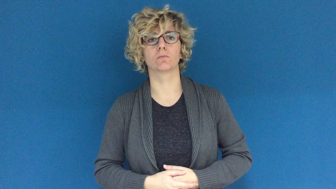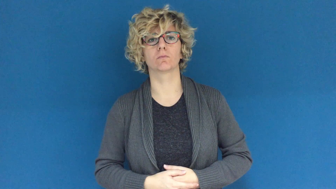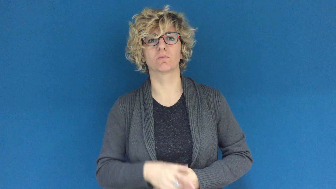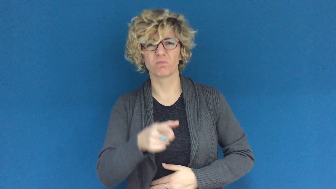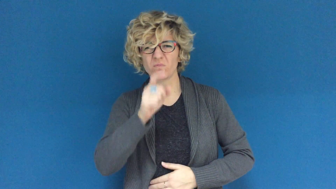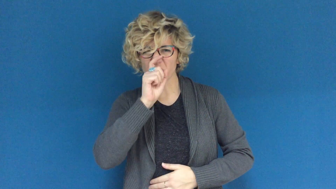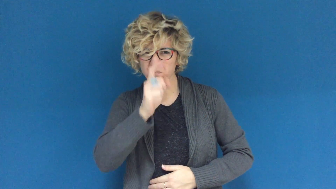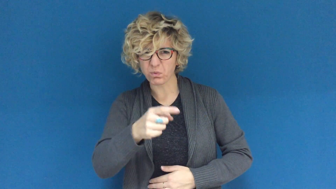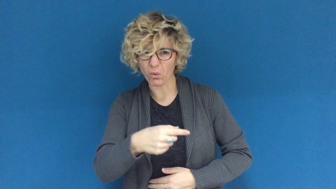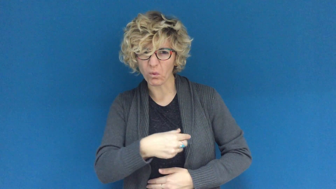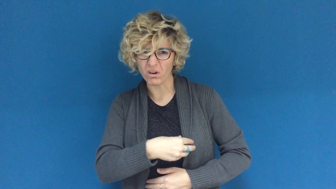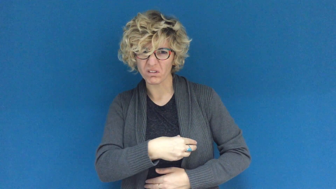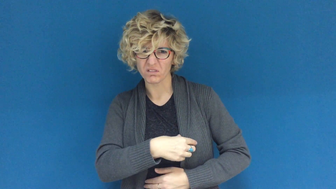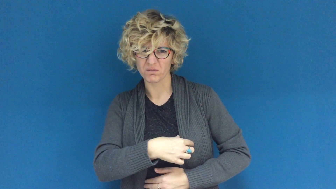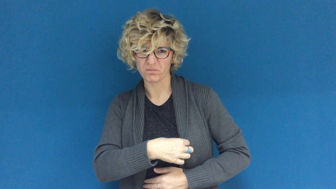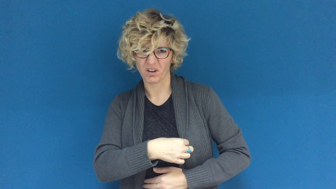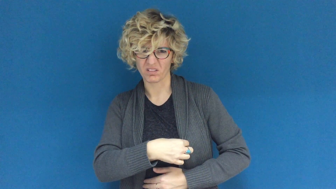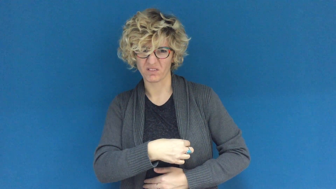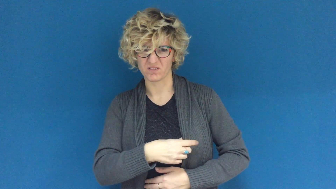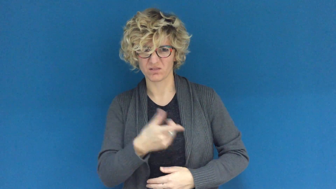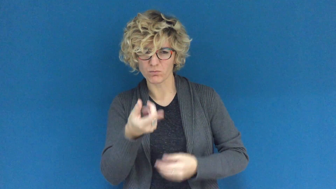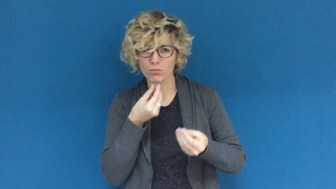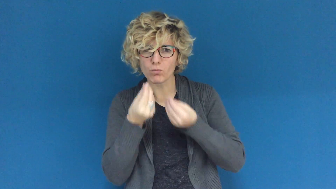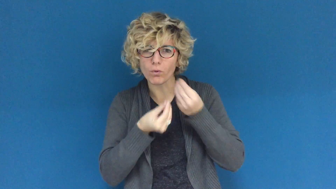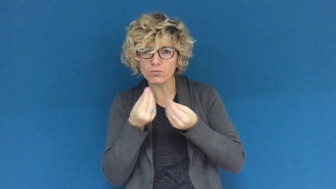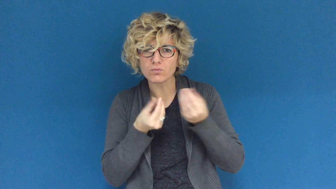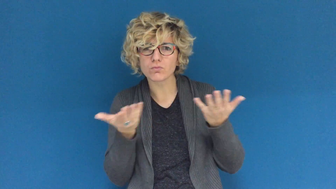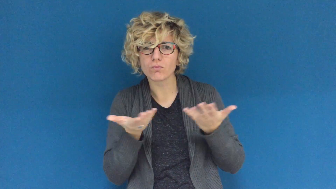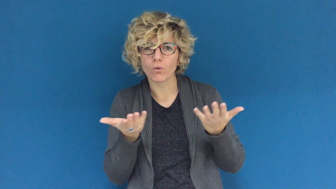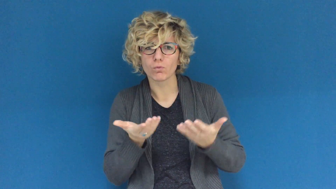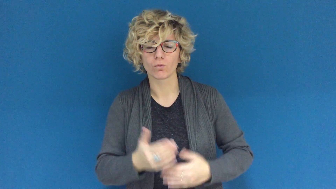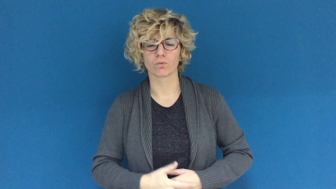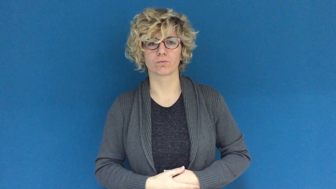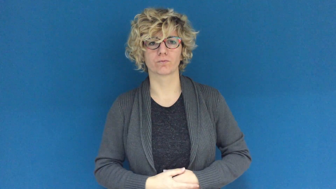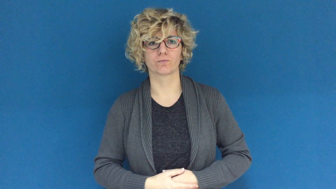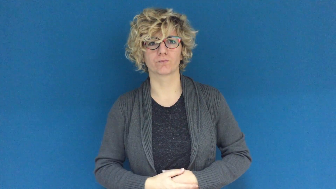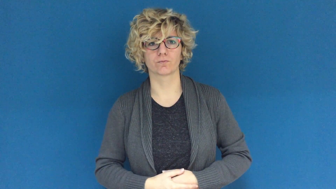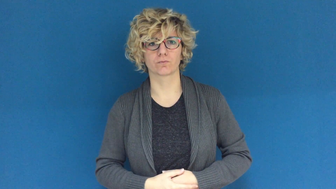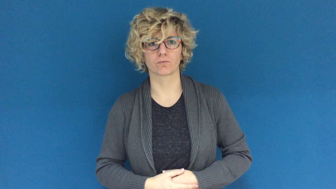BOLE LI VAS BRADAVICE